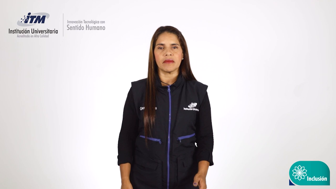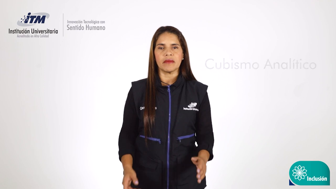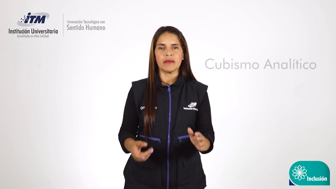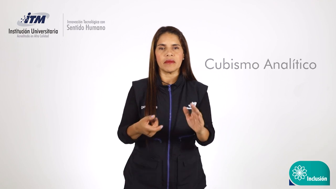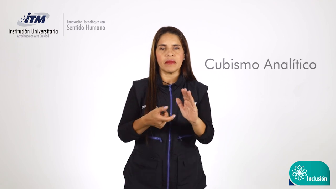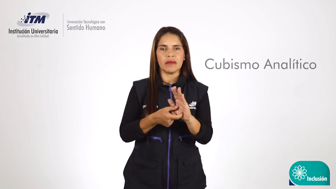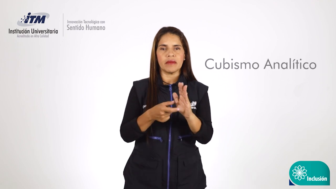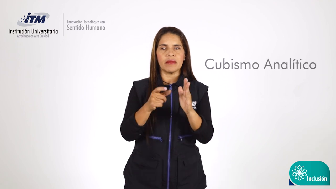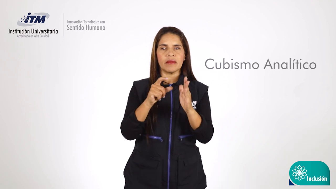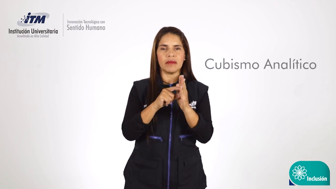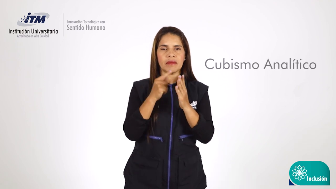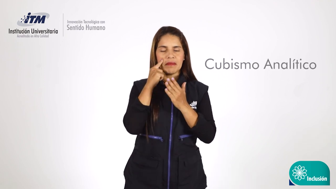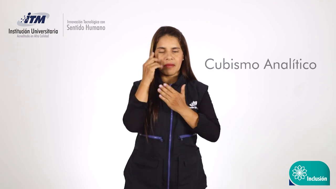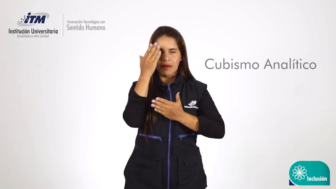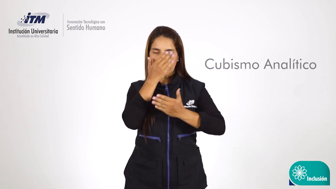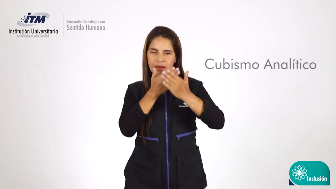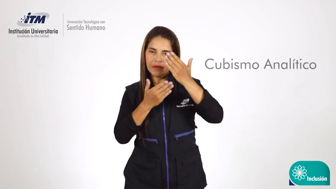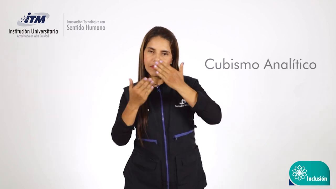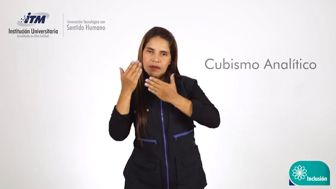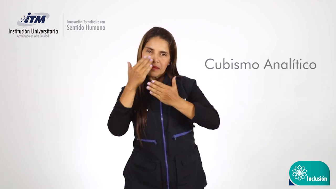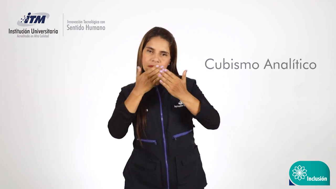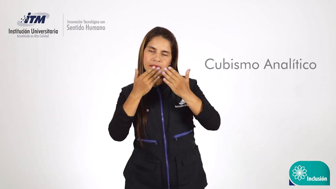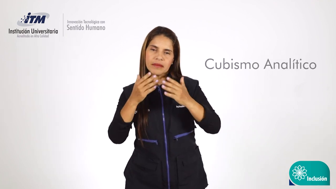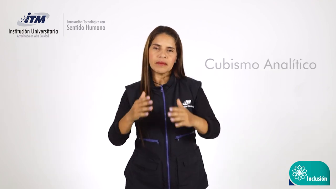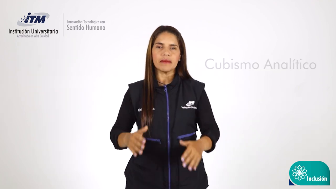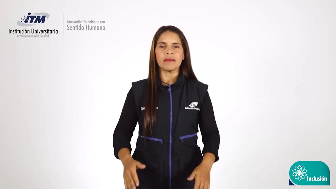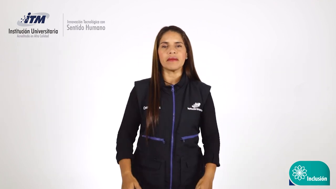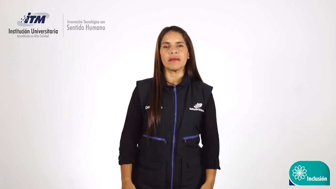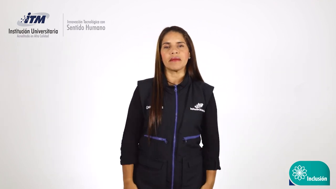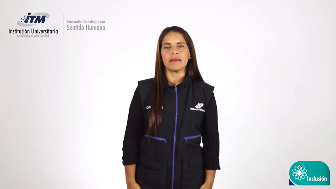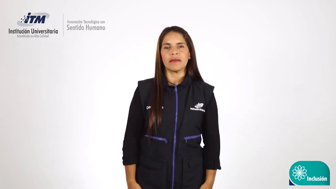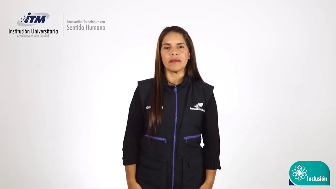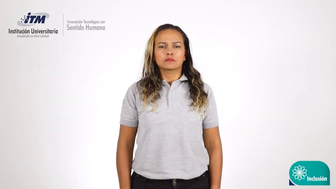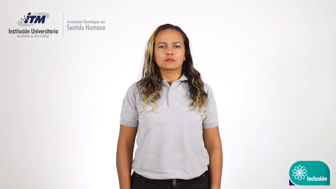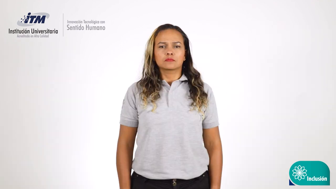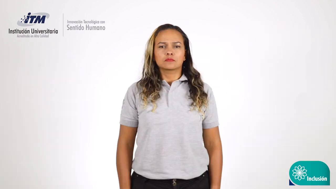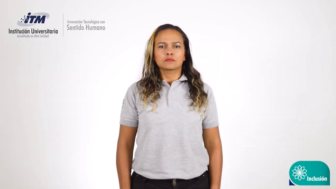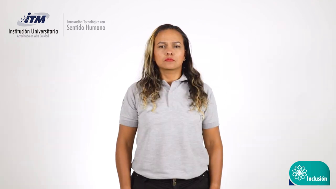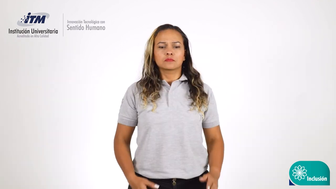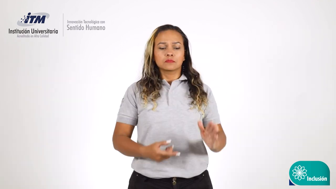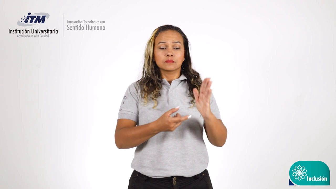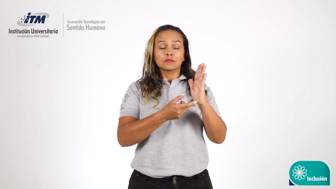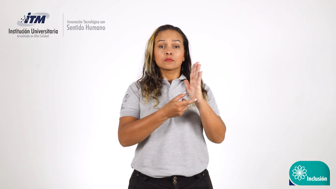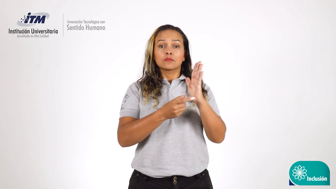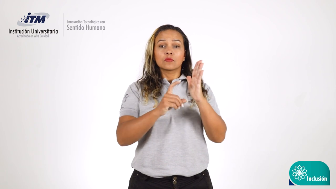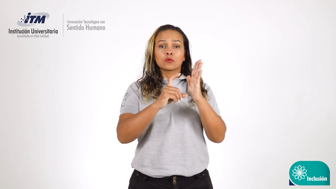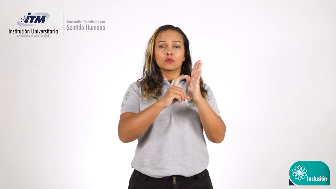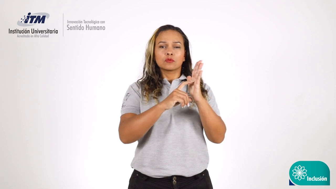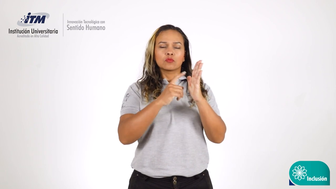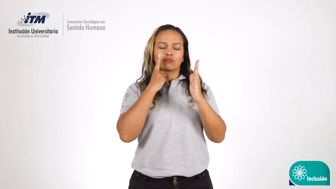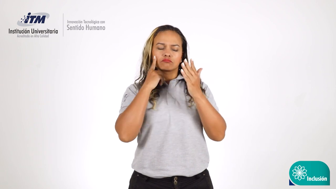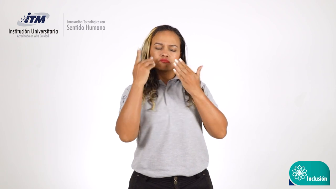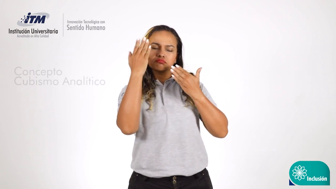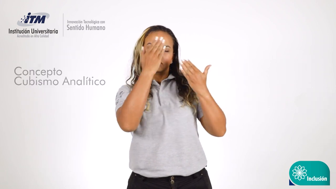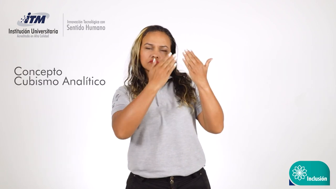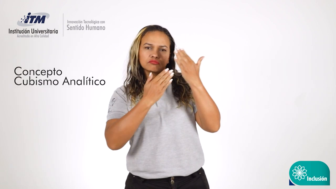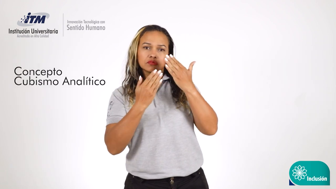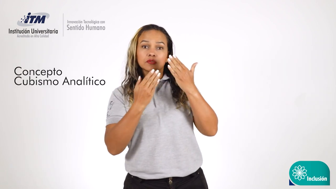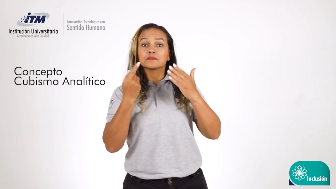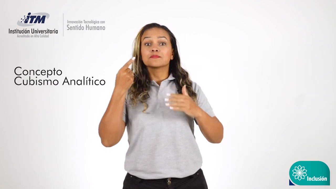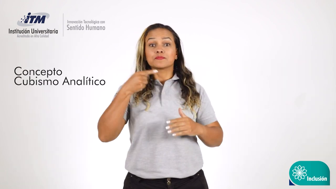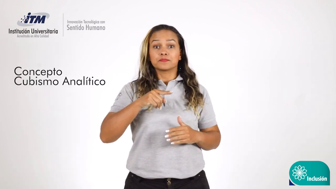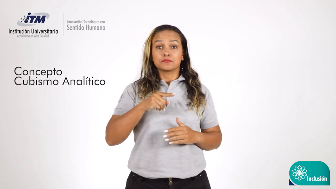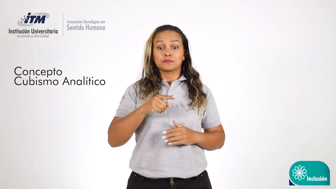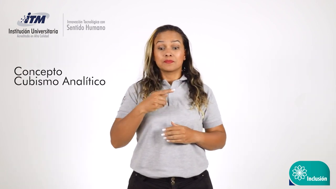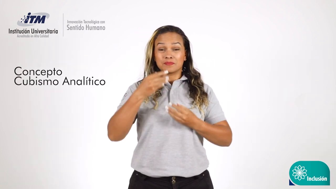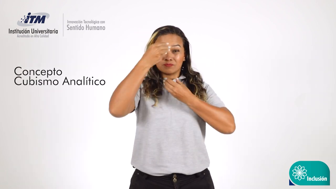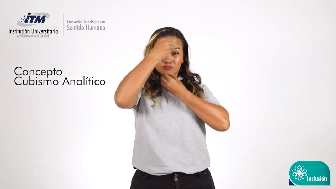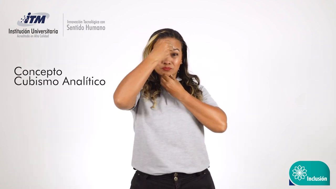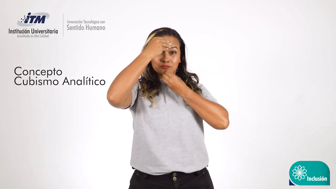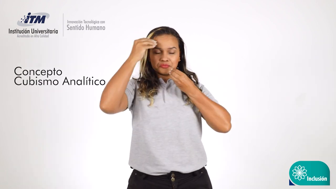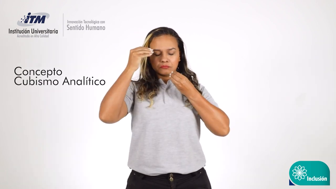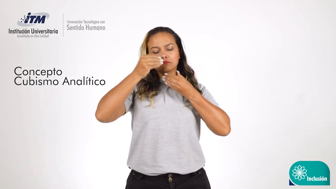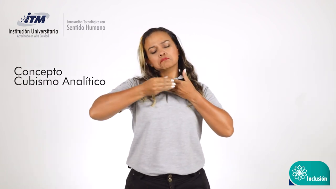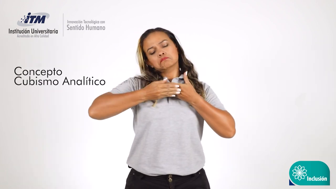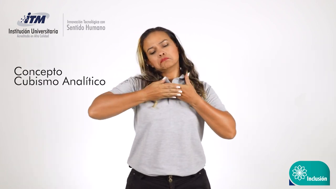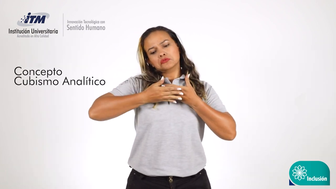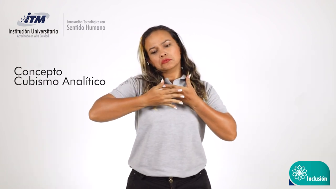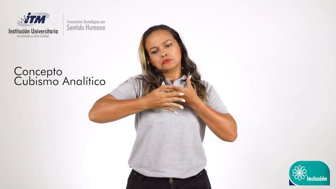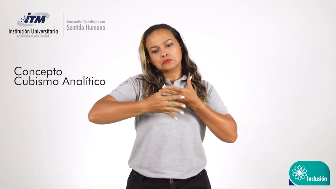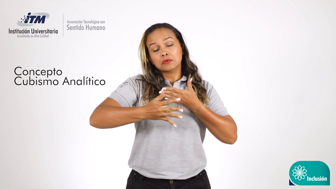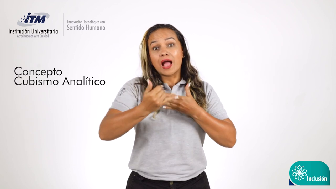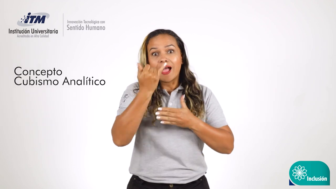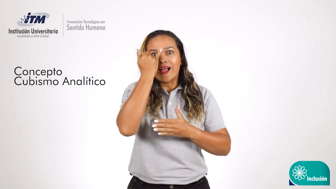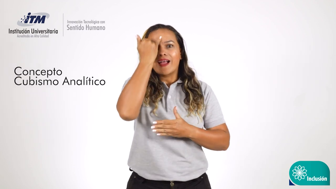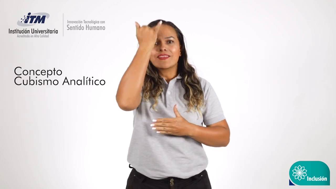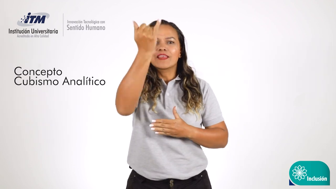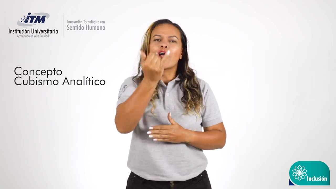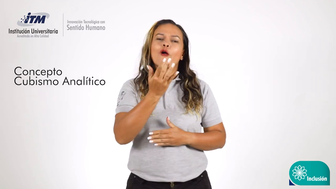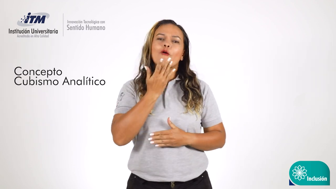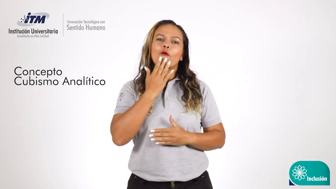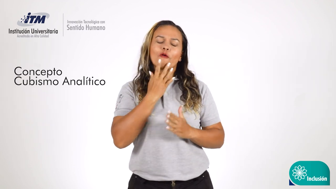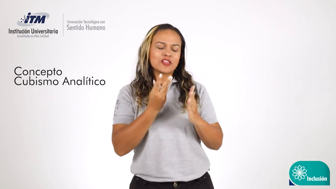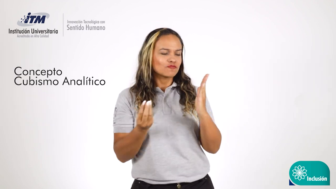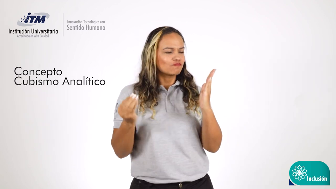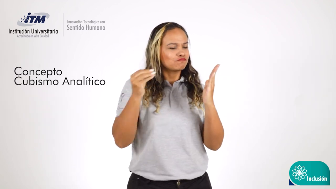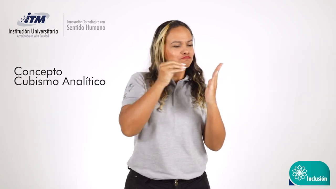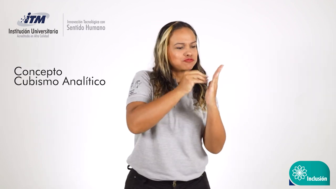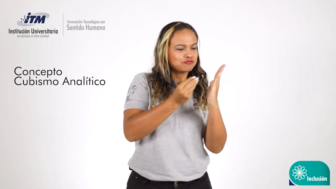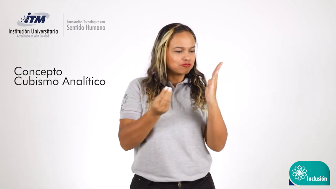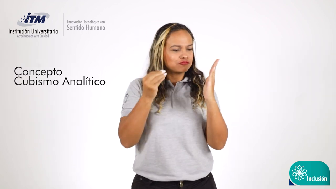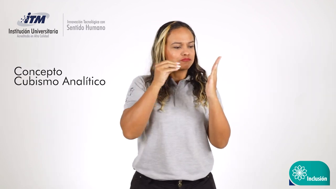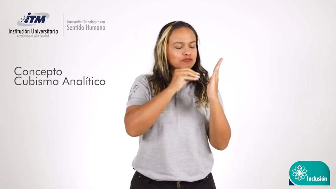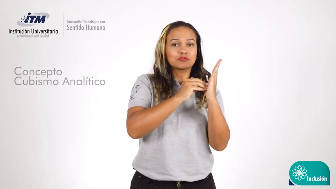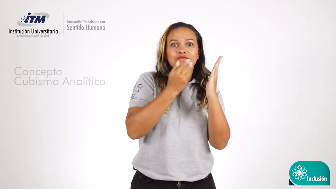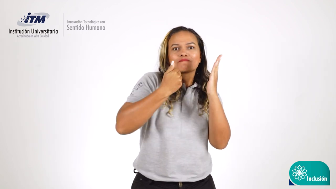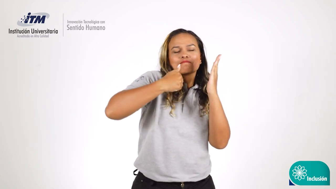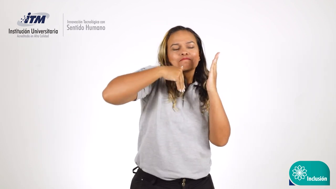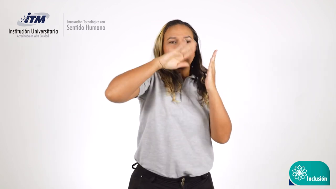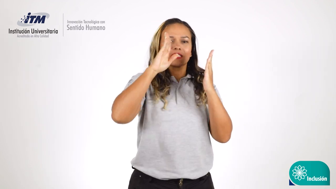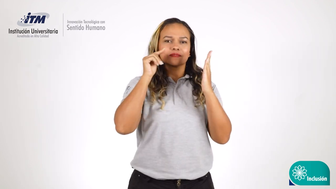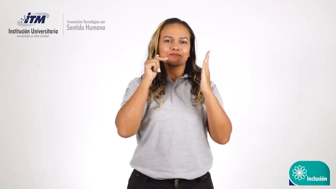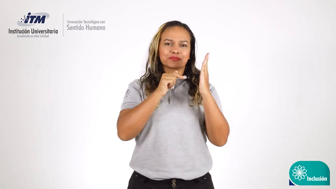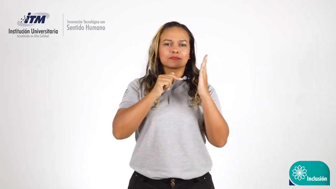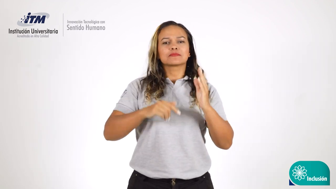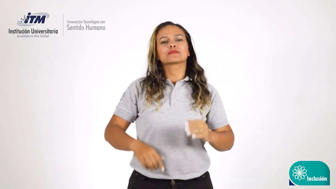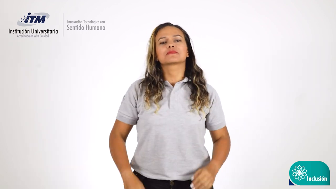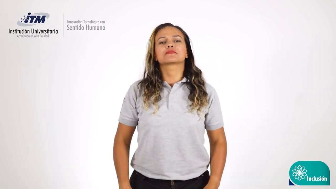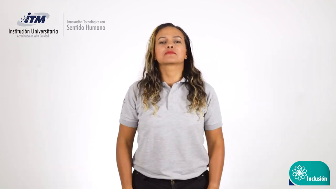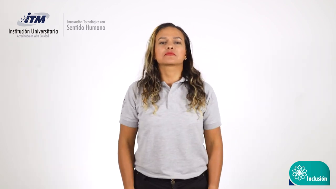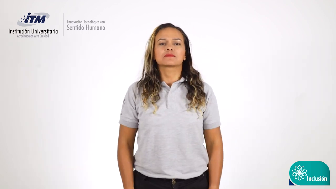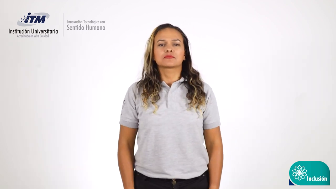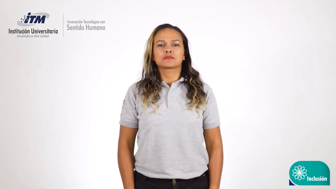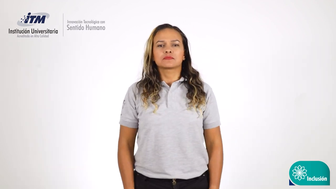Cubismo analítico